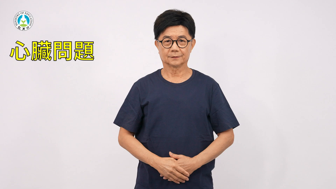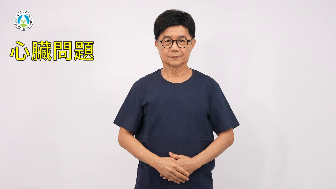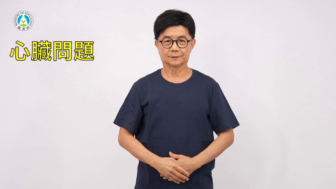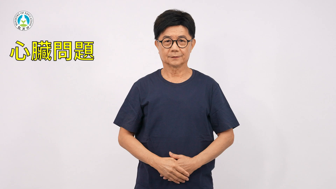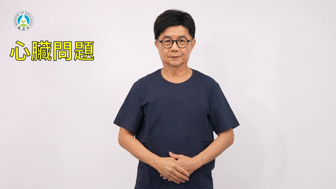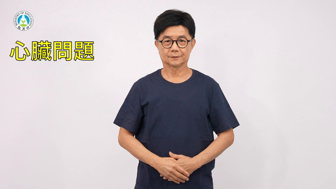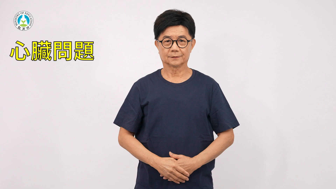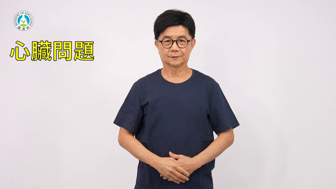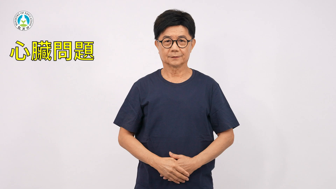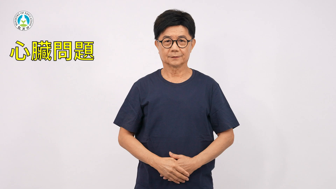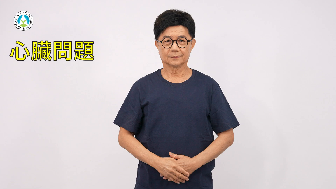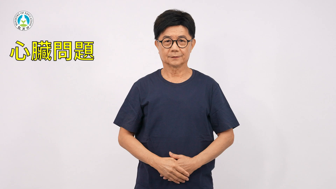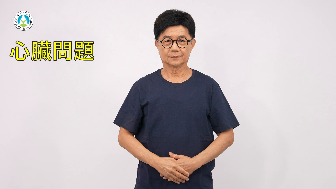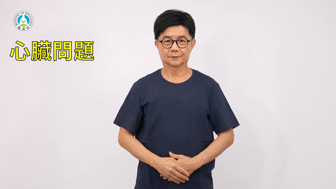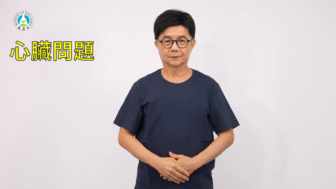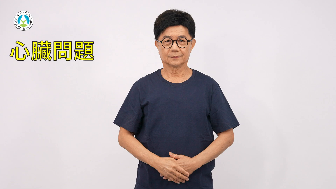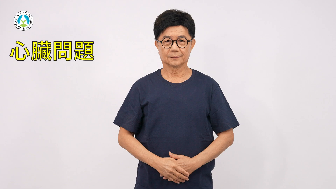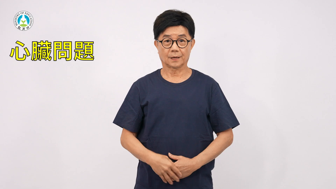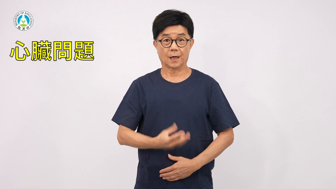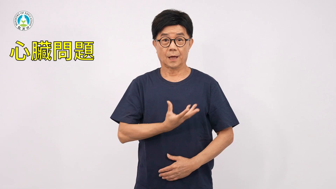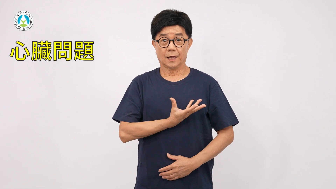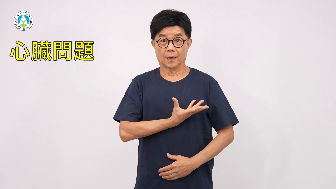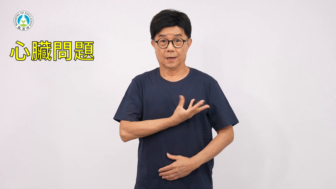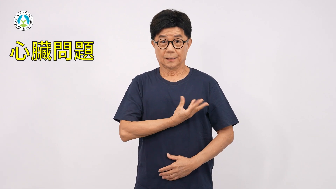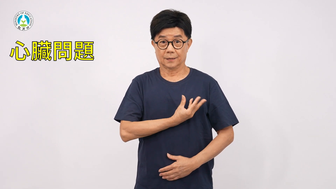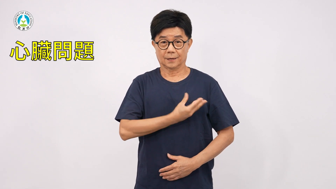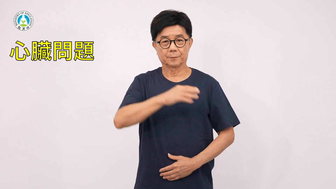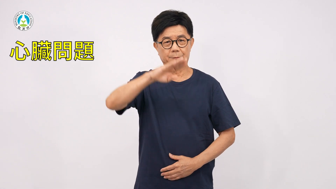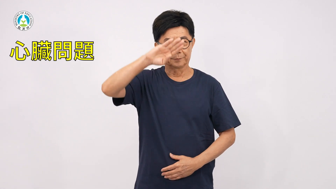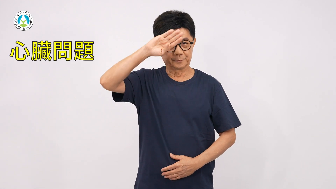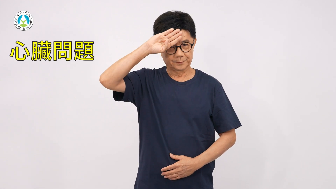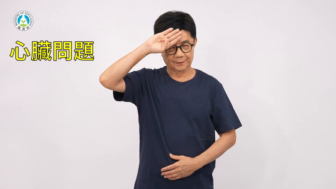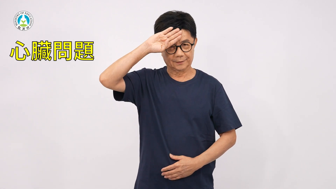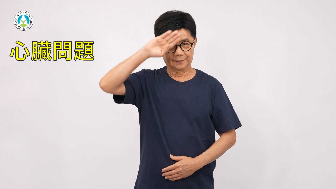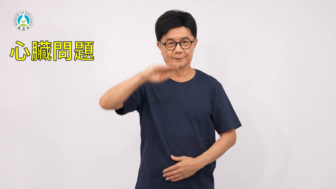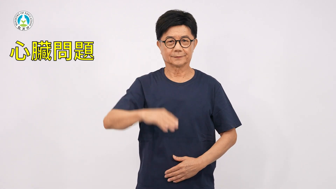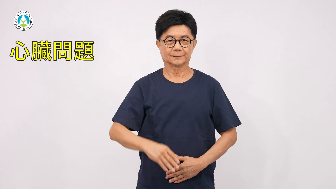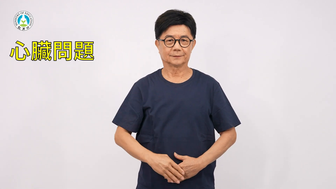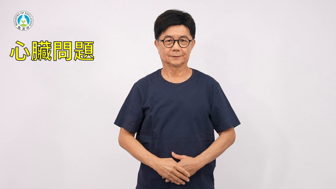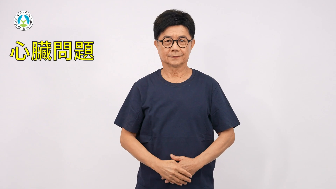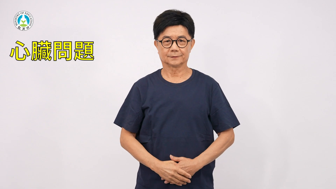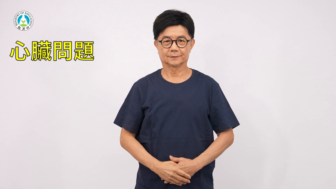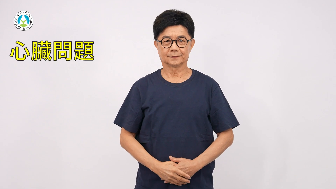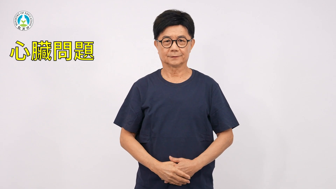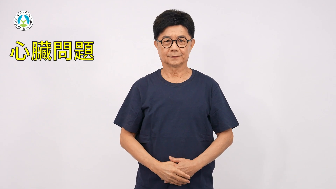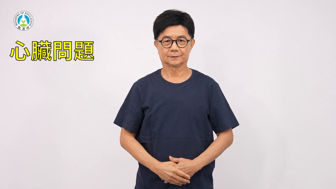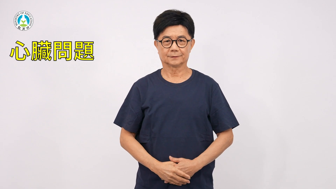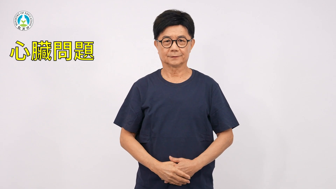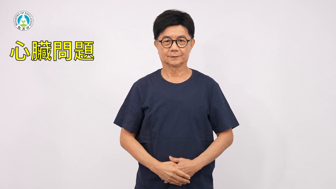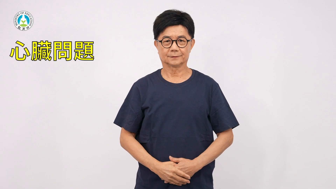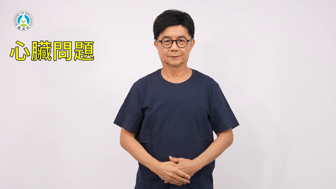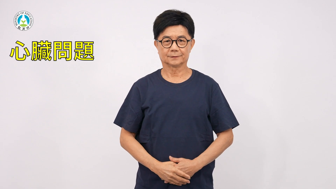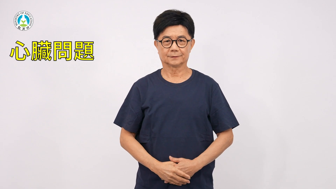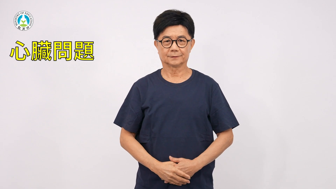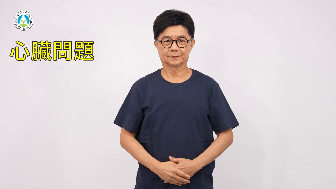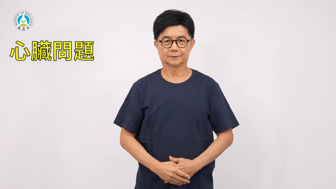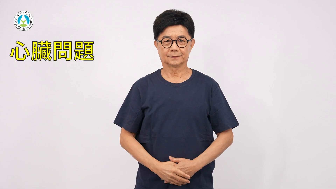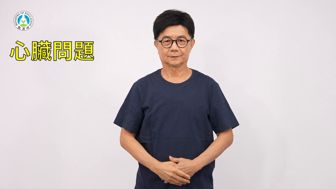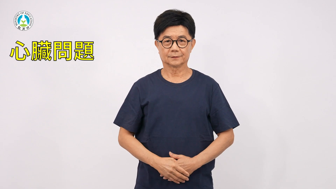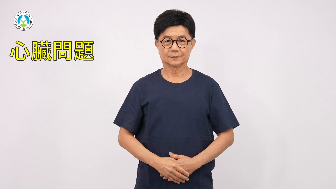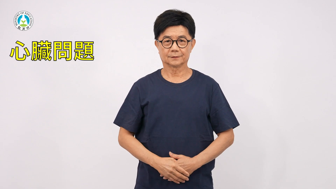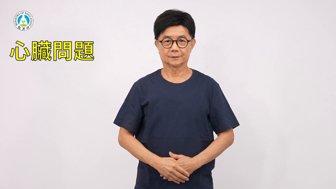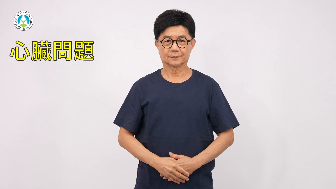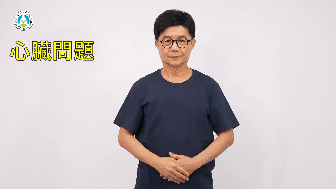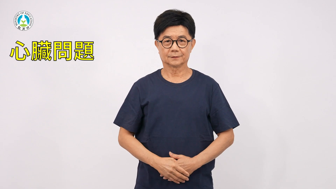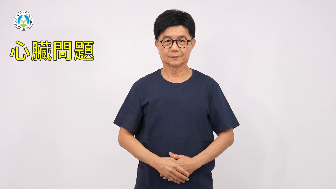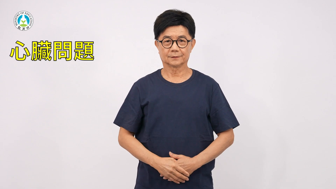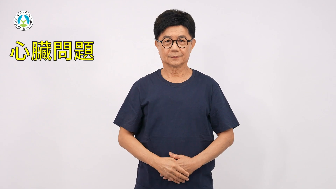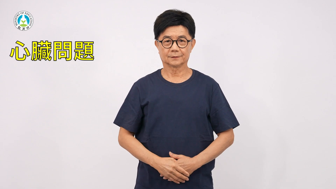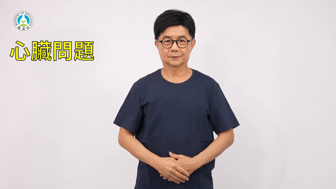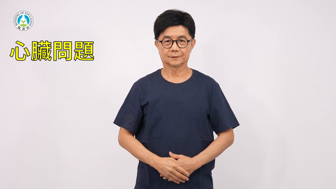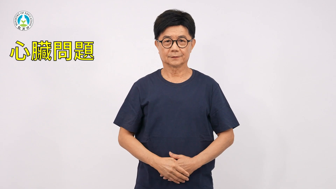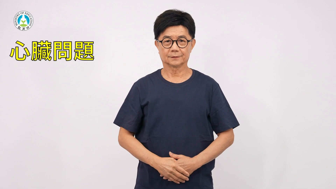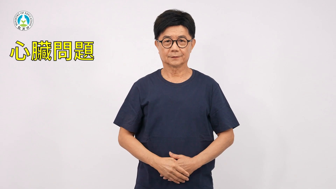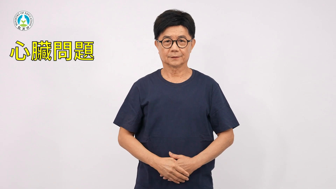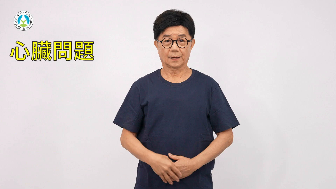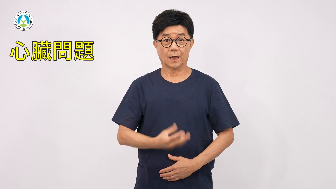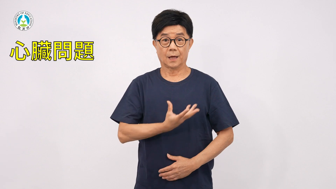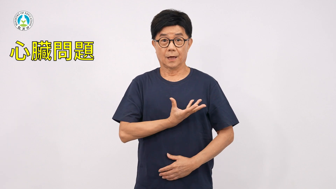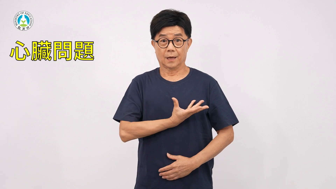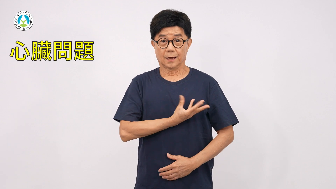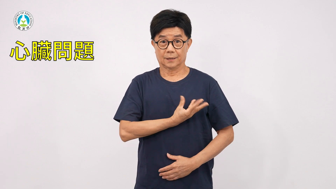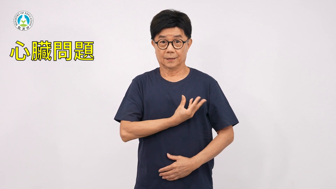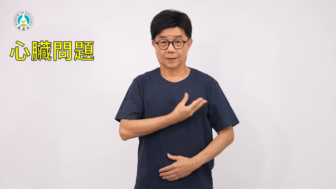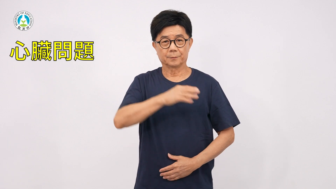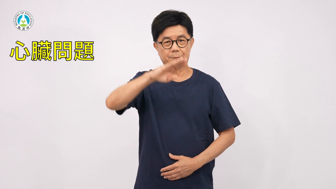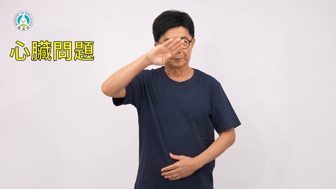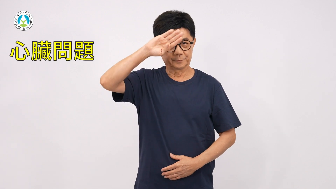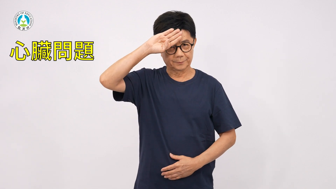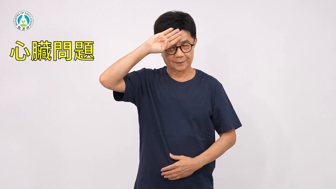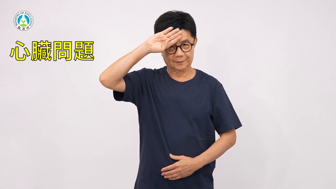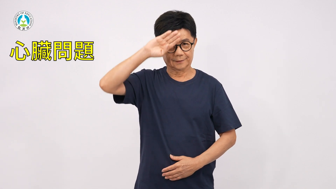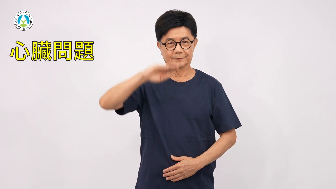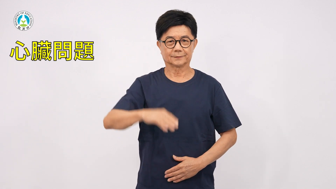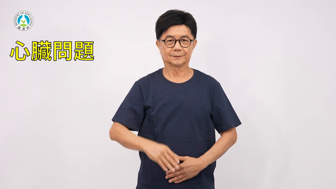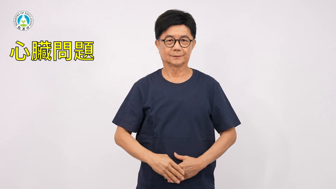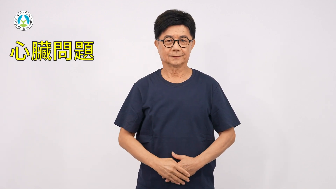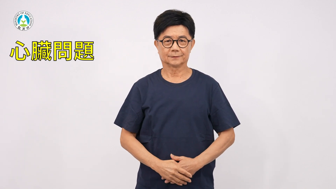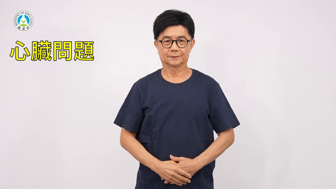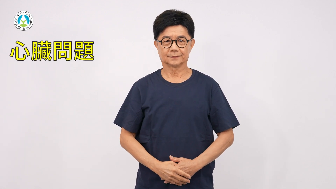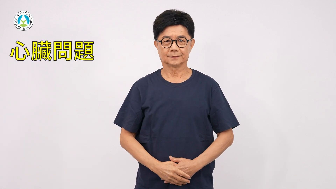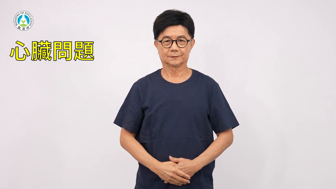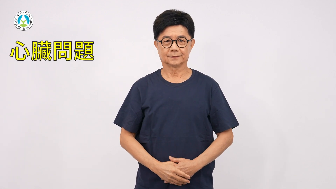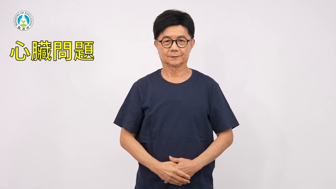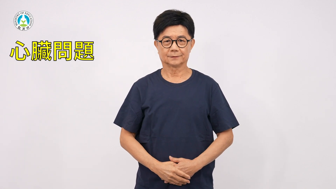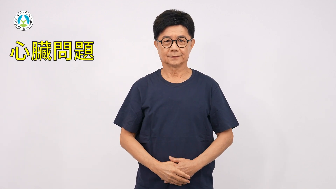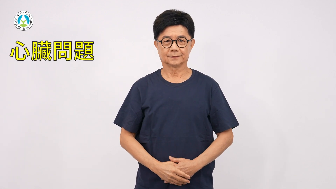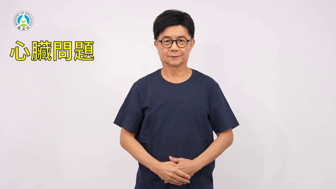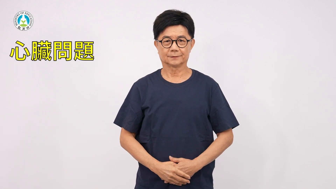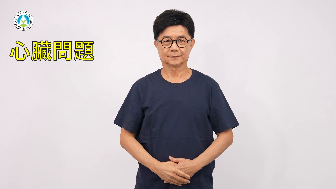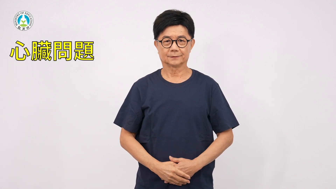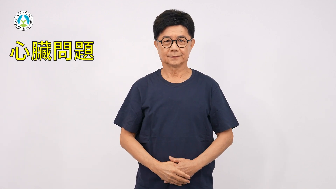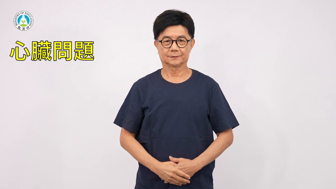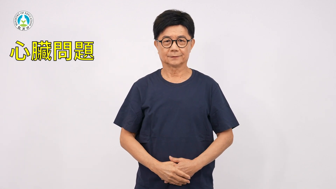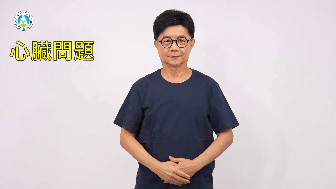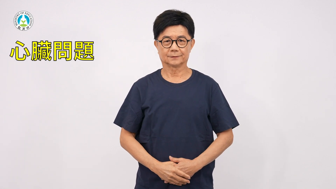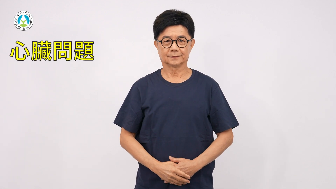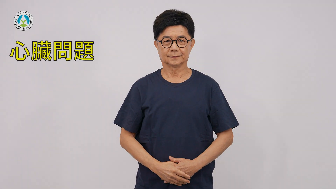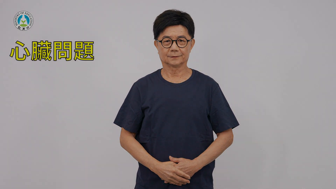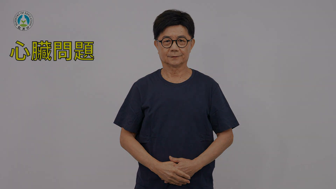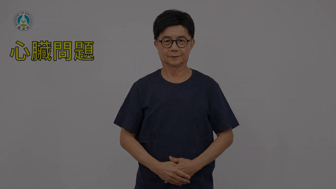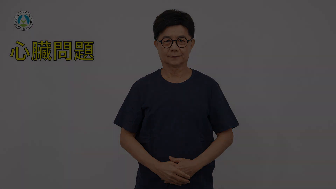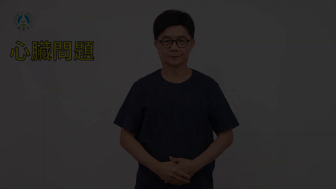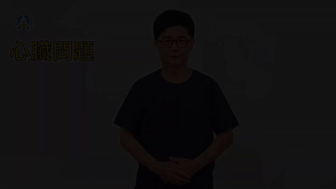心臟問題